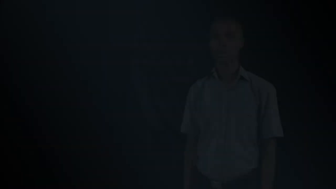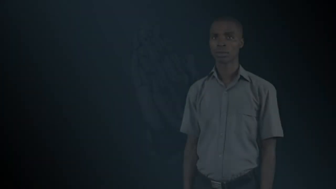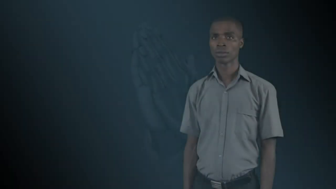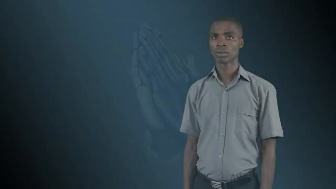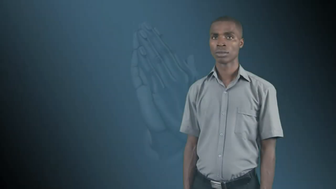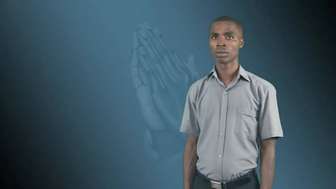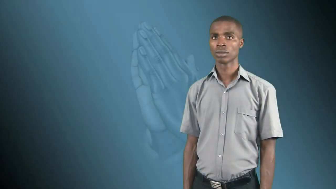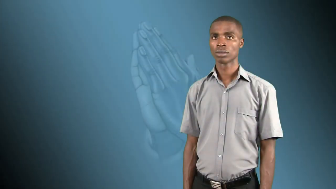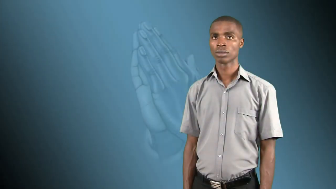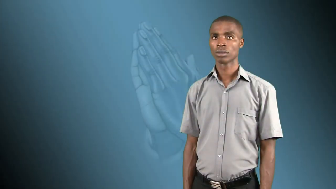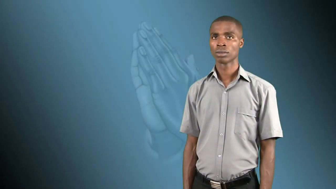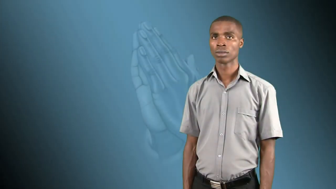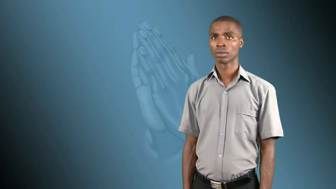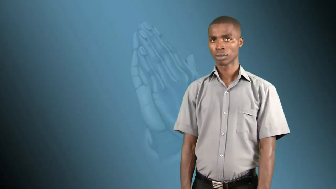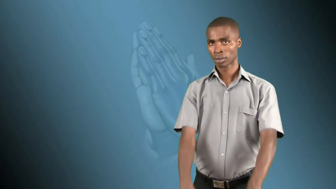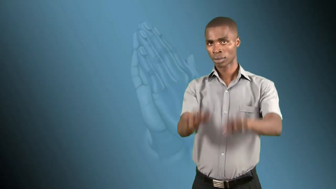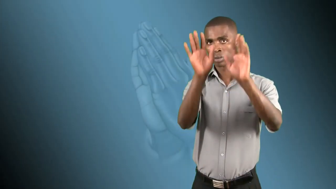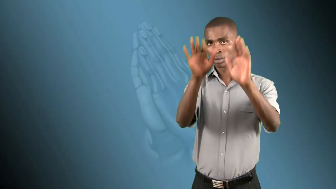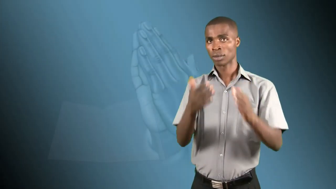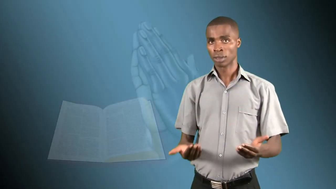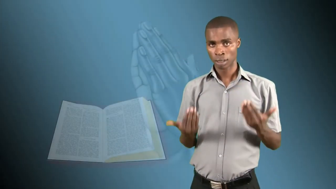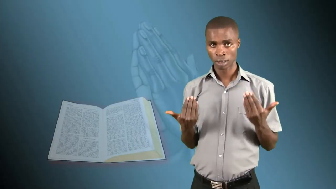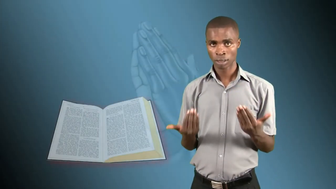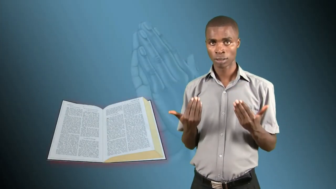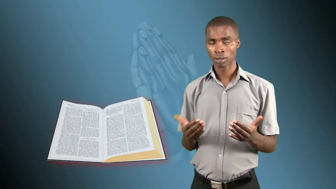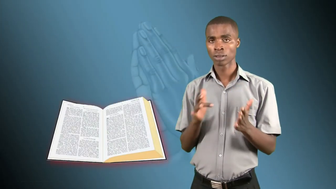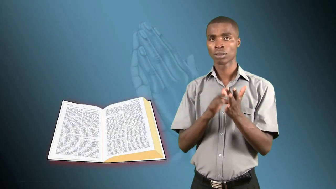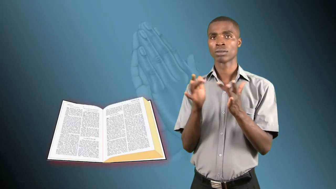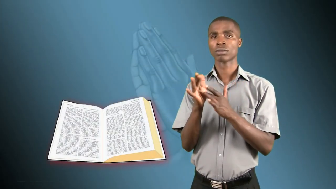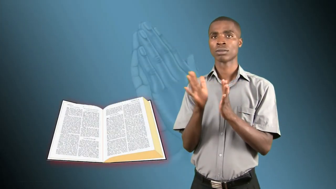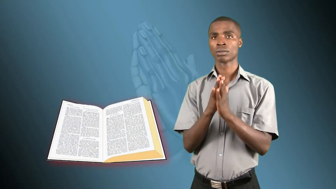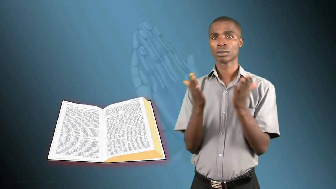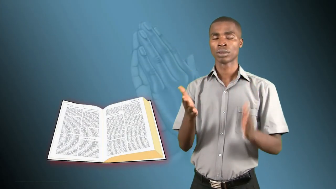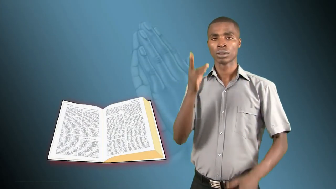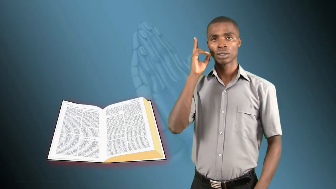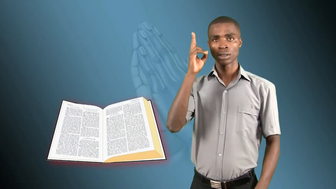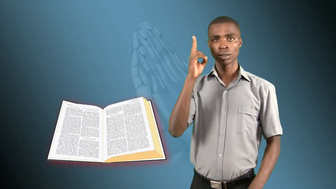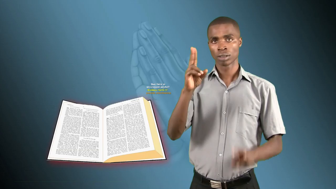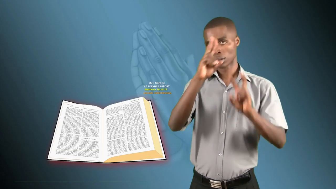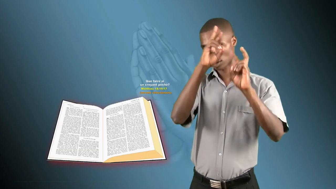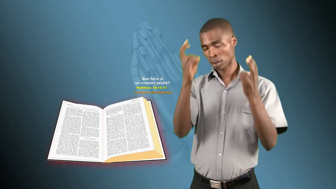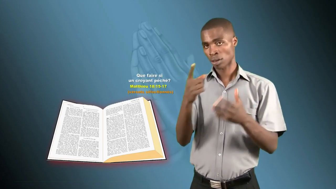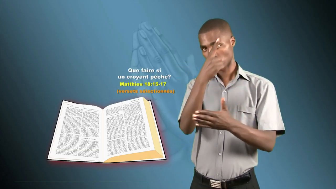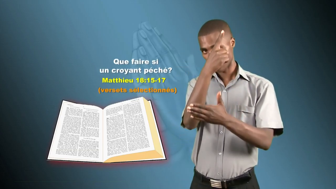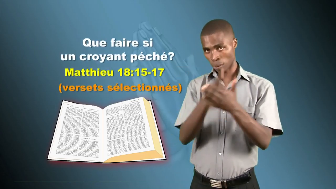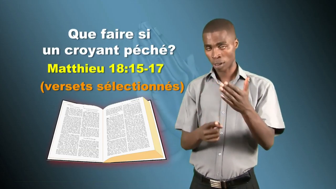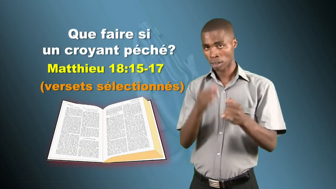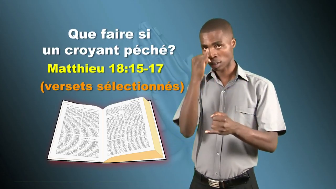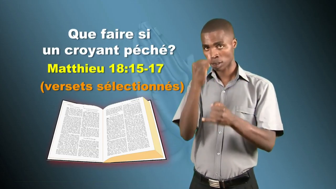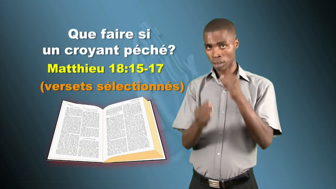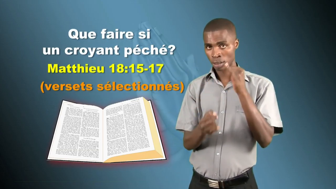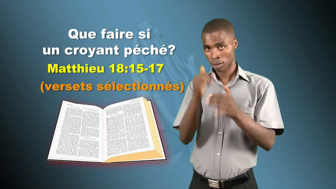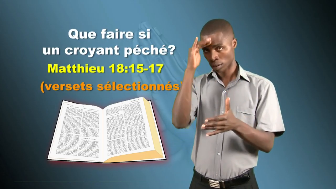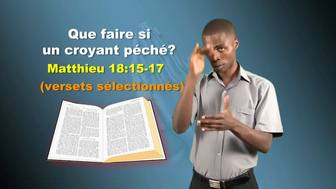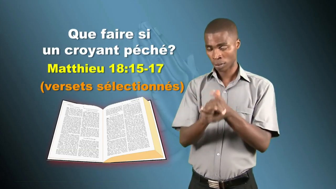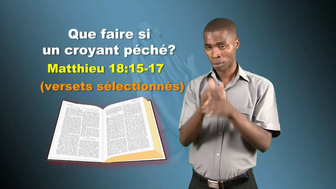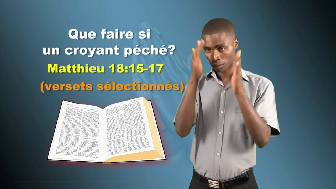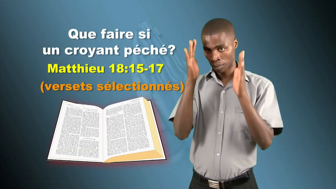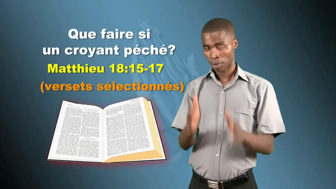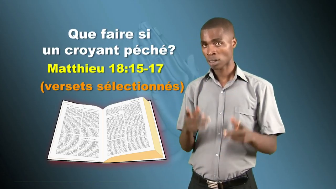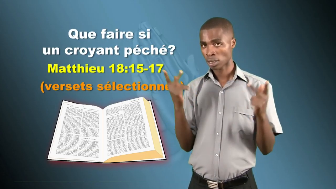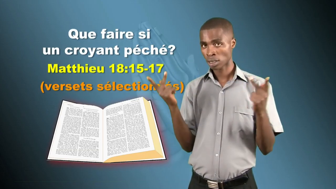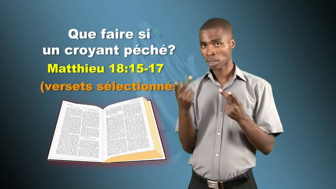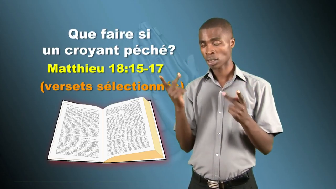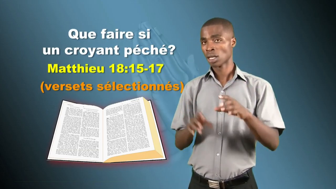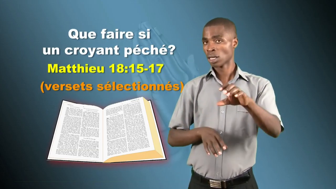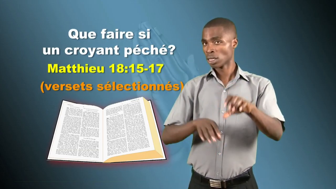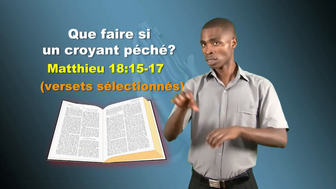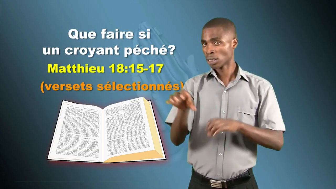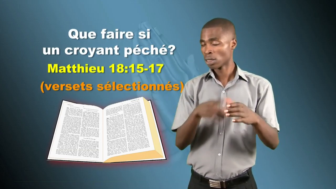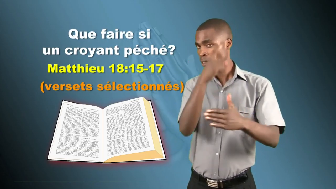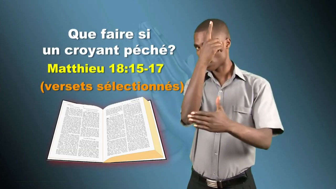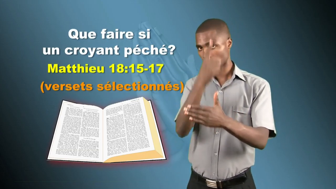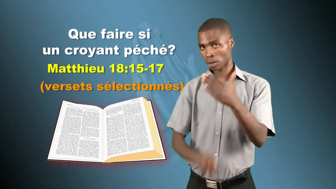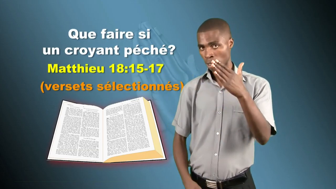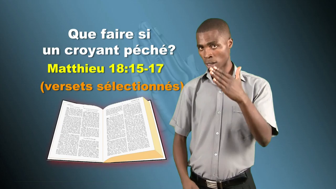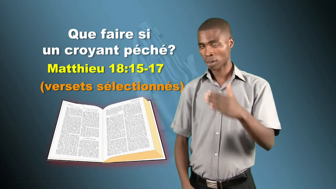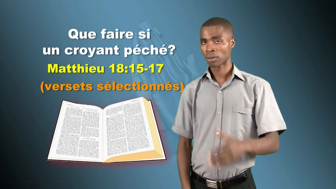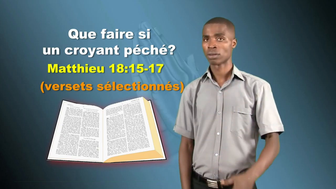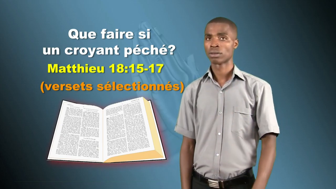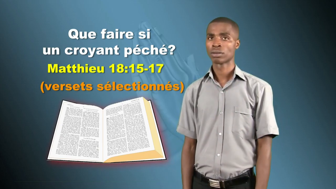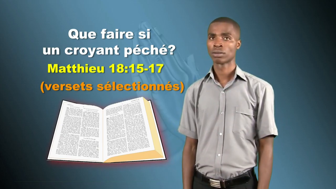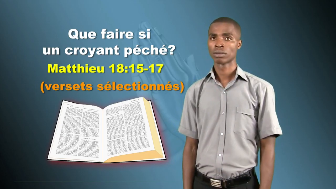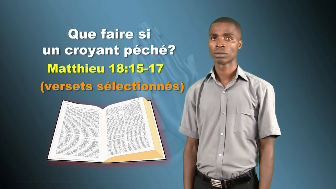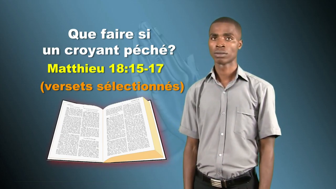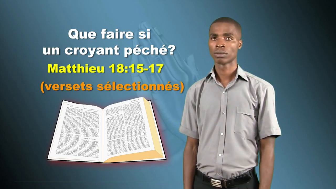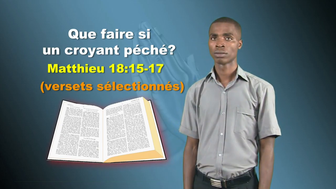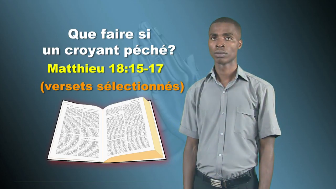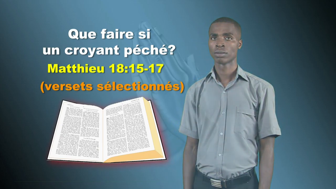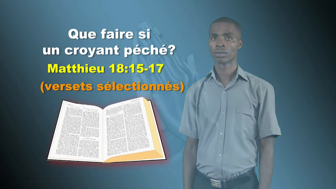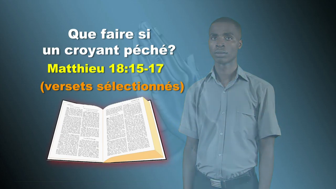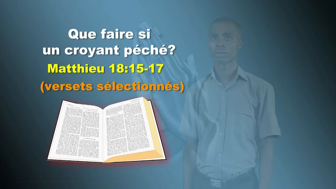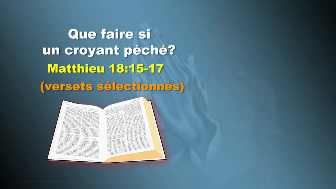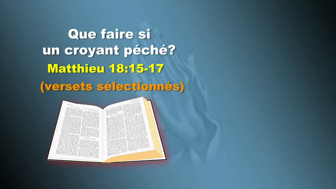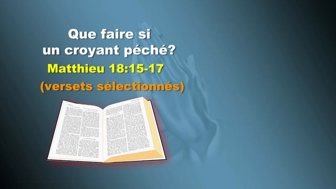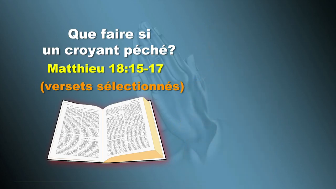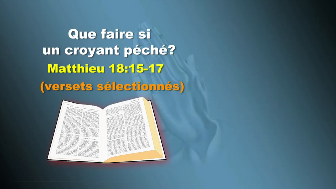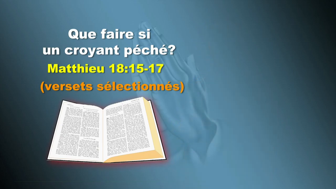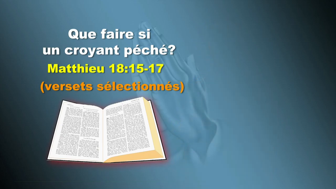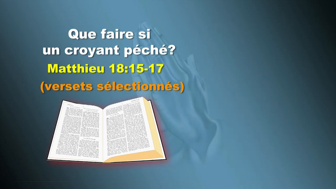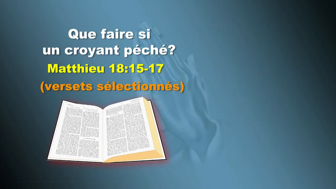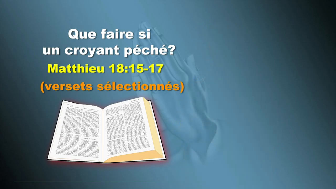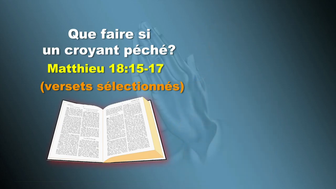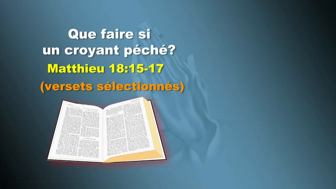Que faire si un croyant péché